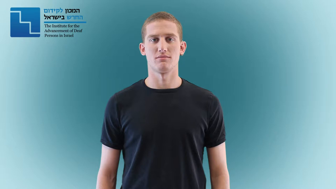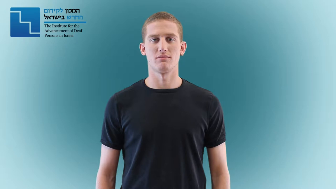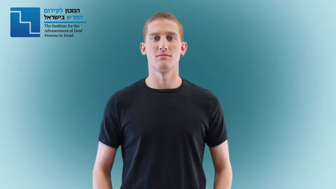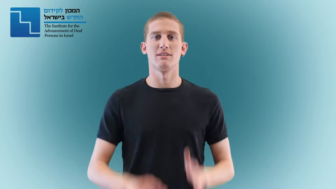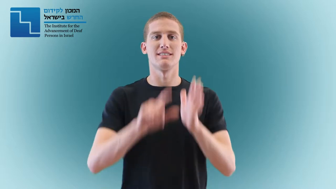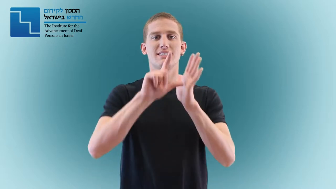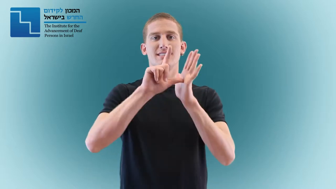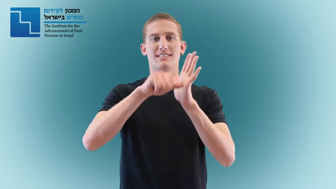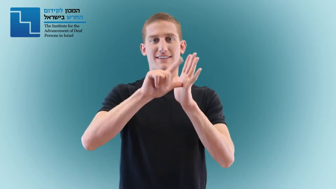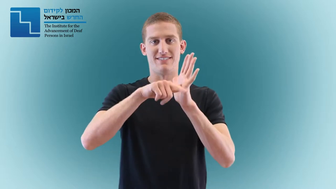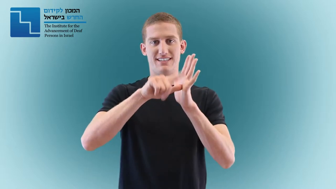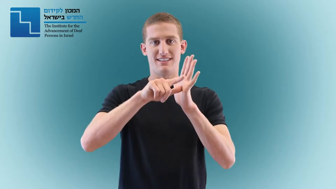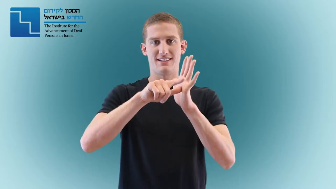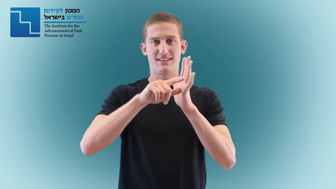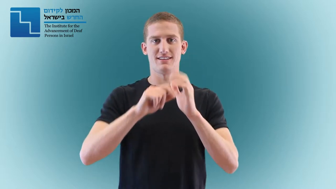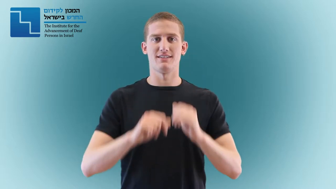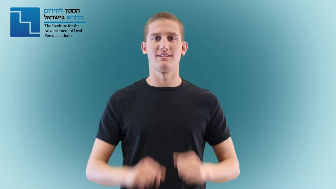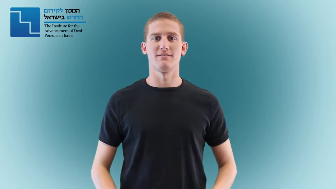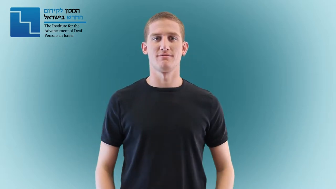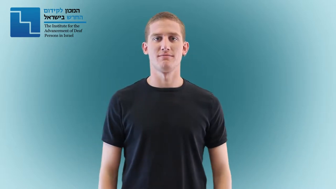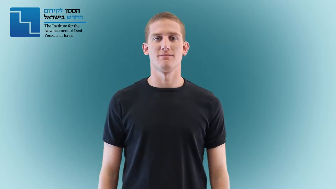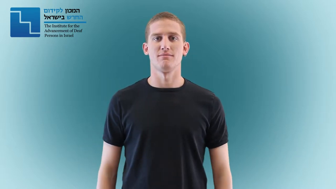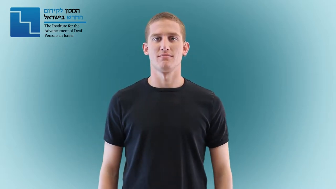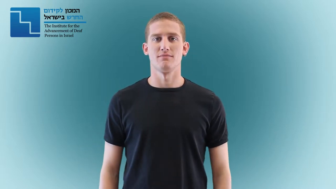זווית